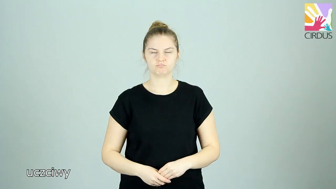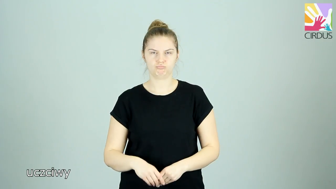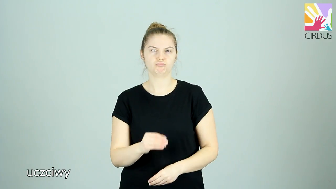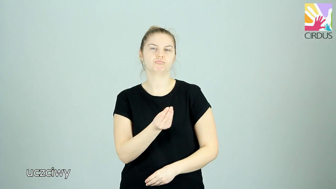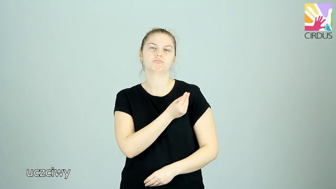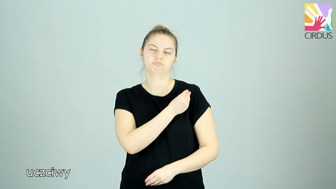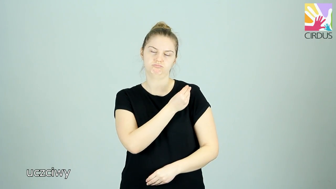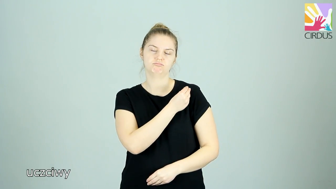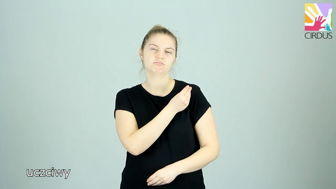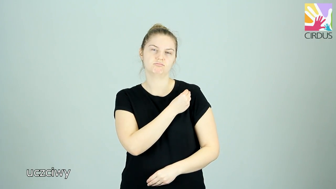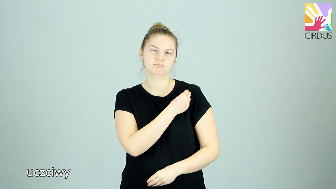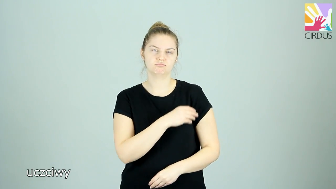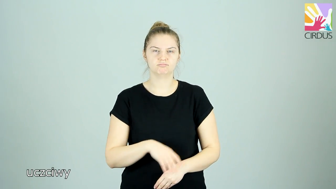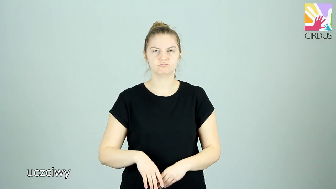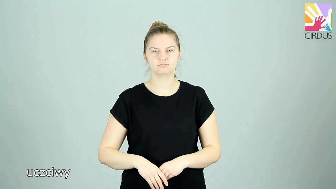uczciwy